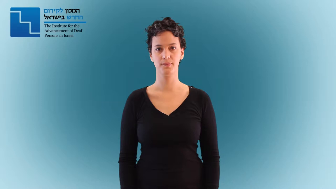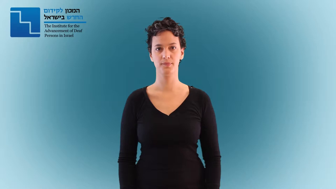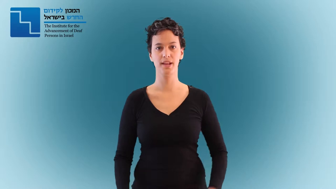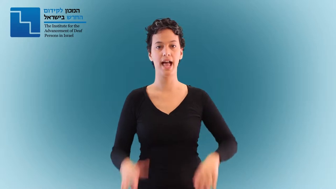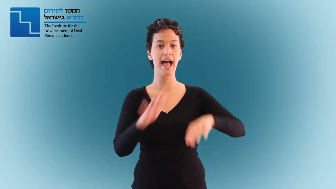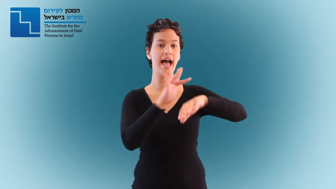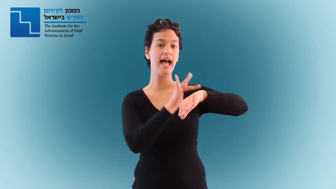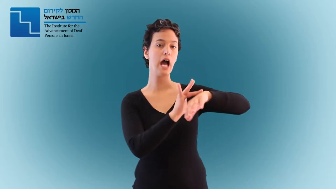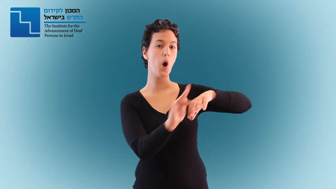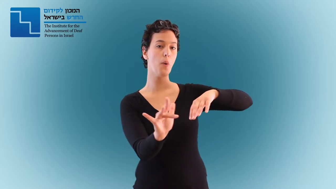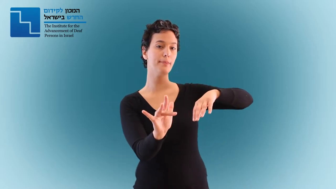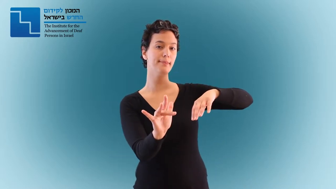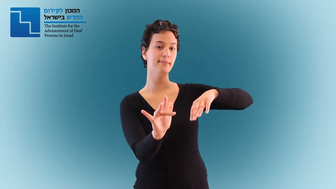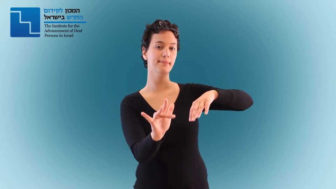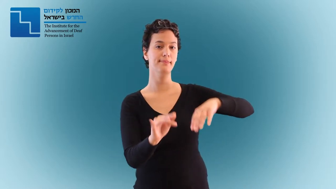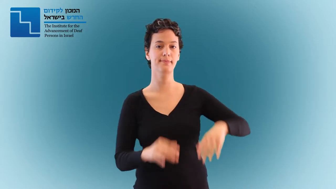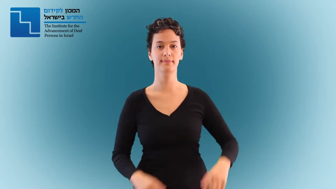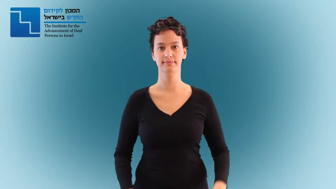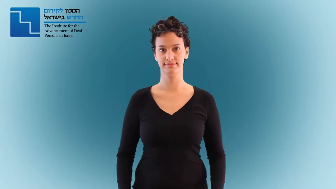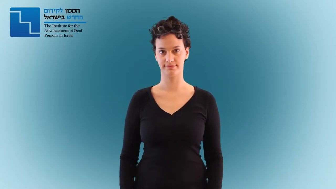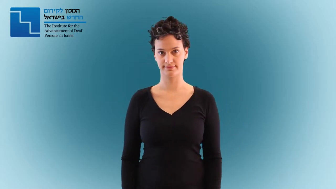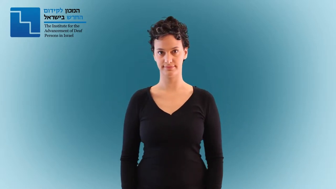עירום